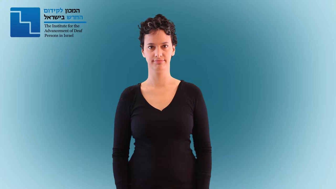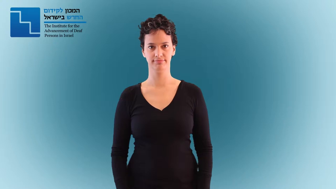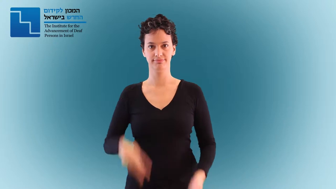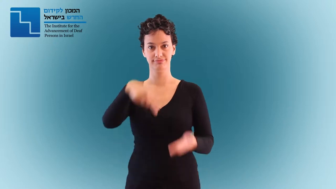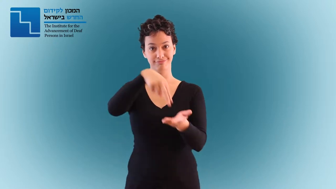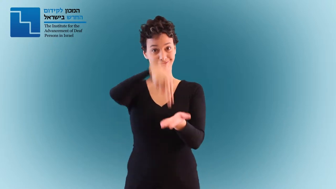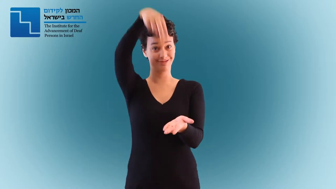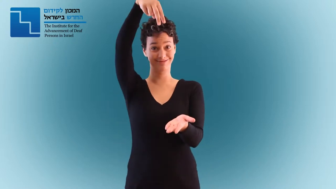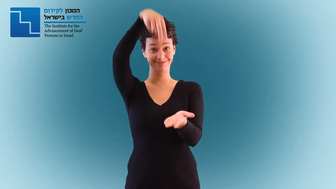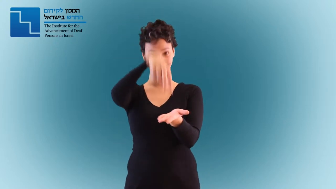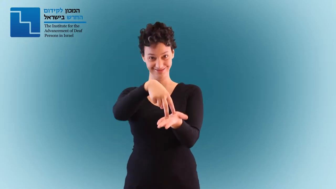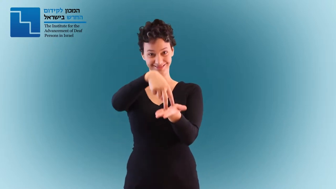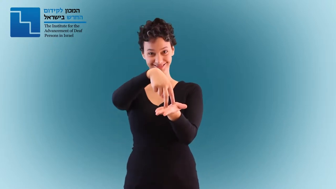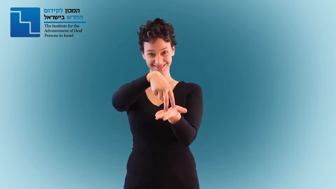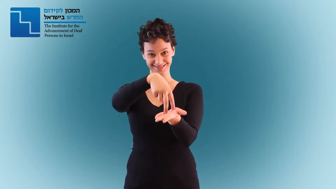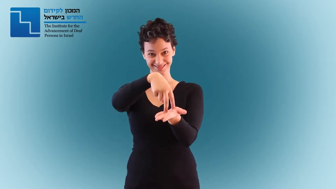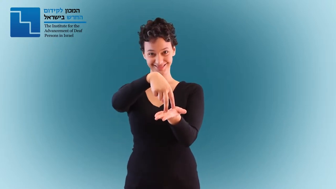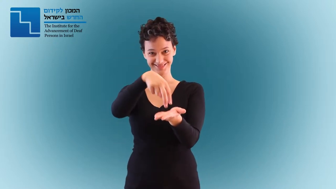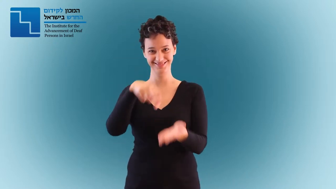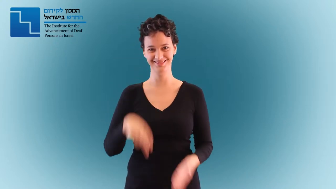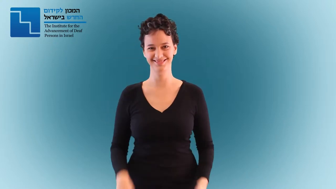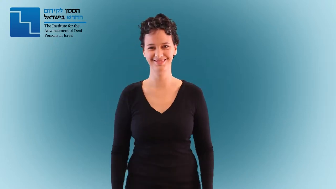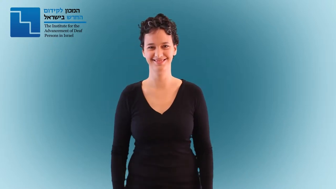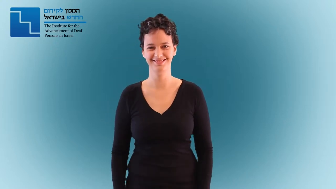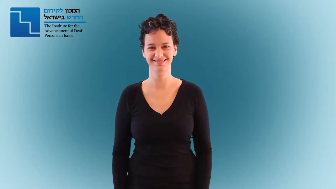מקפצה